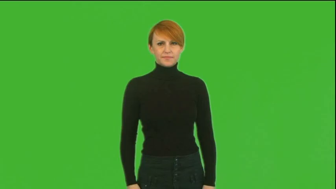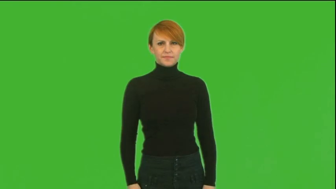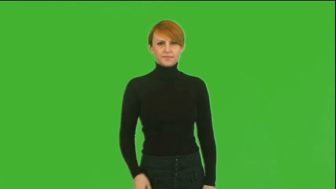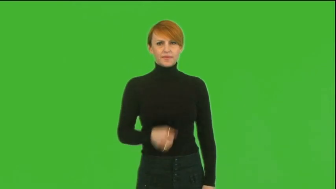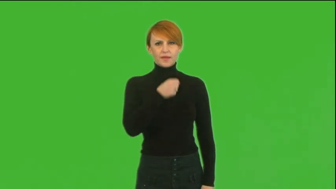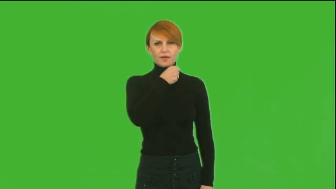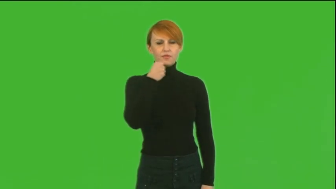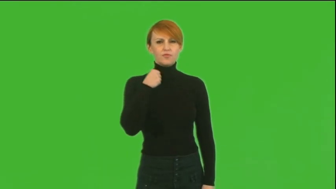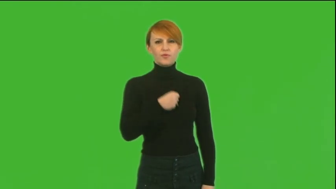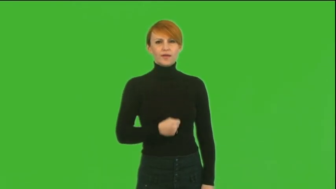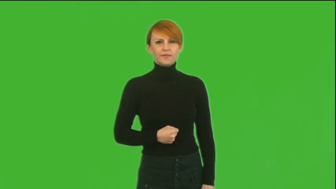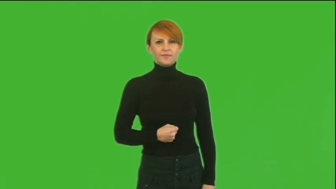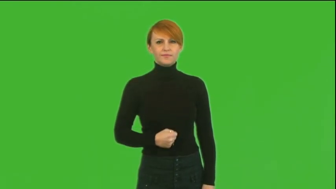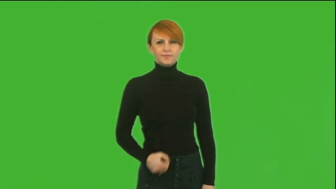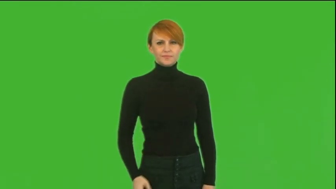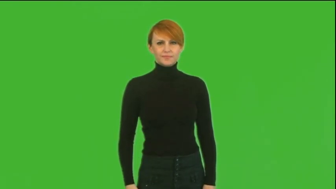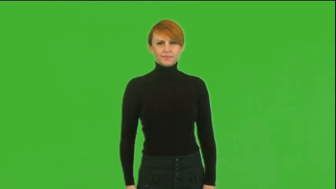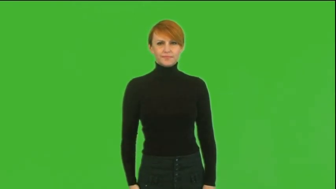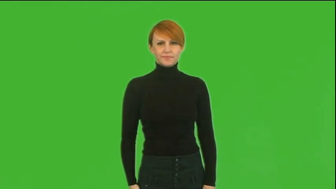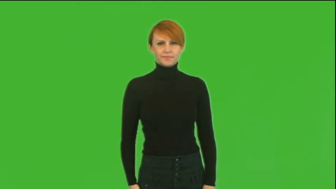w ogóle